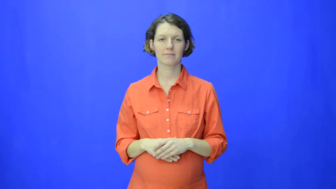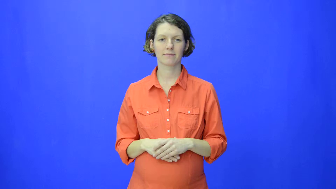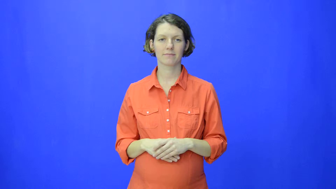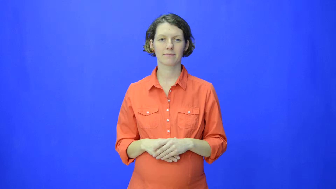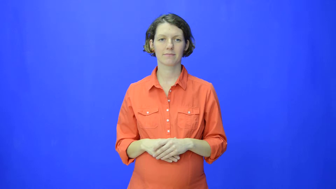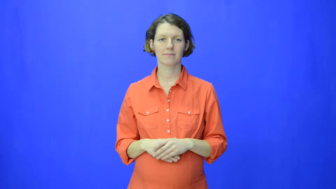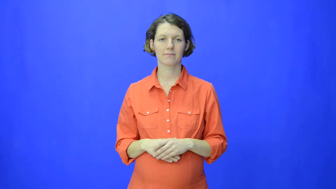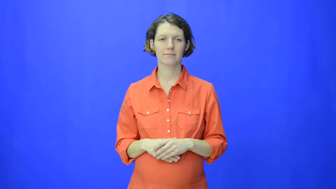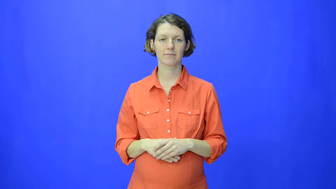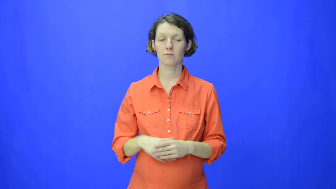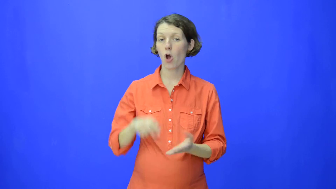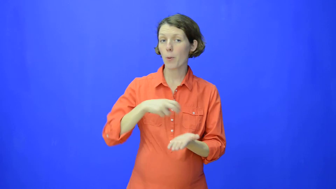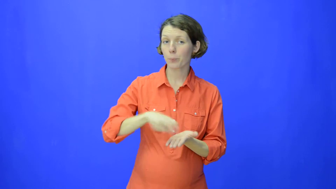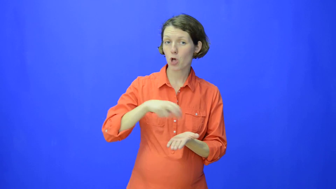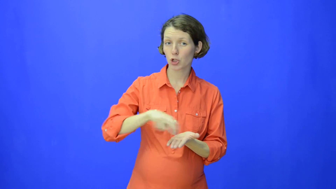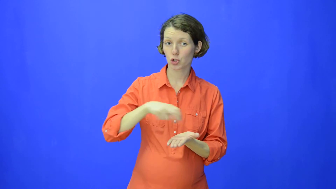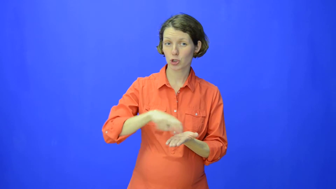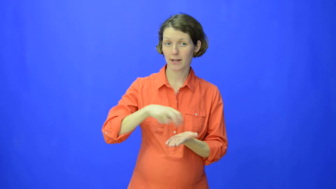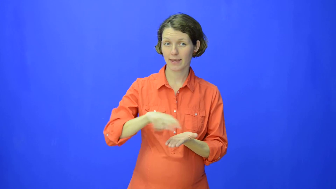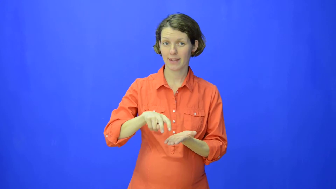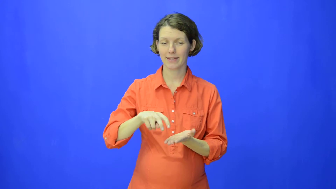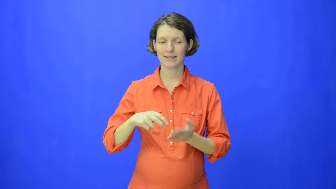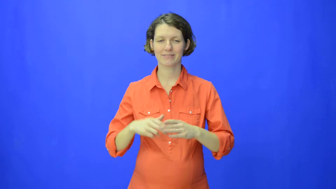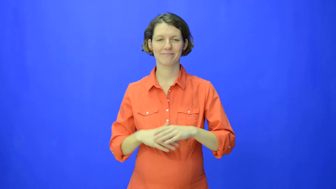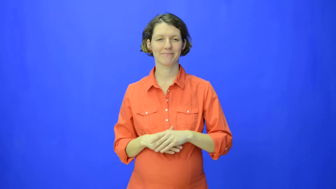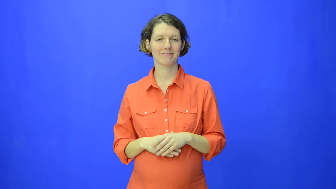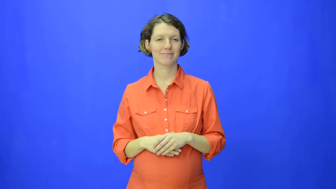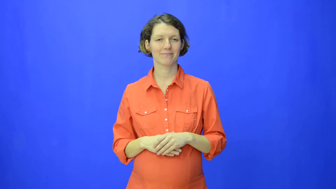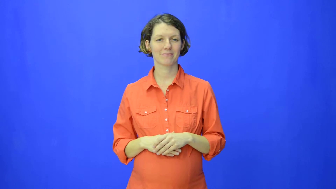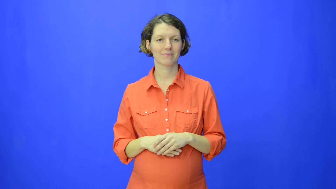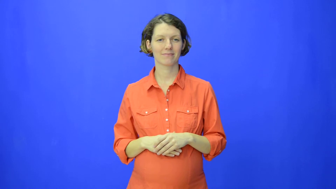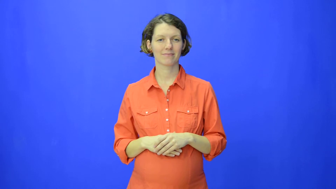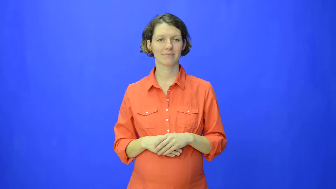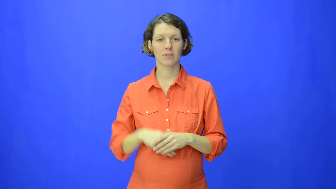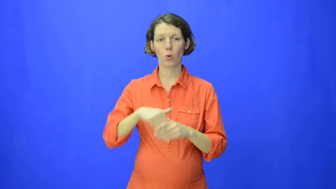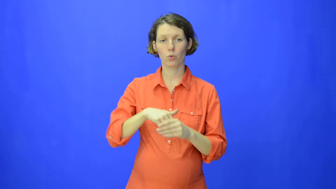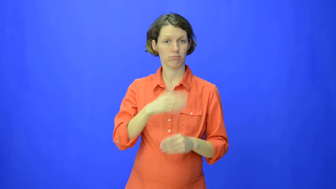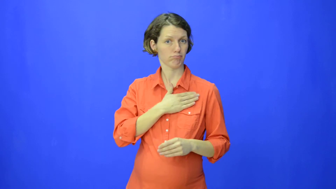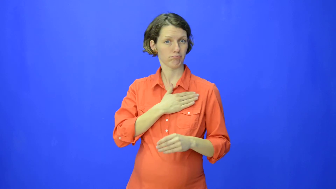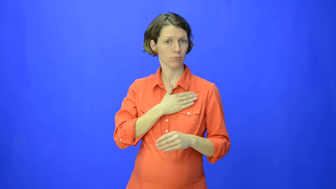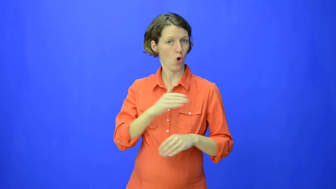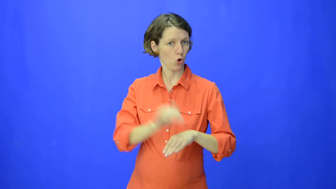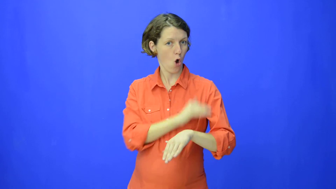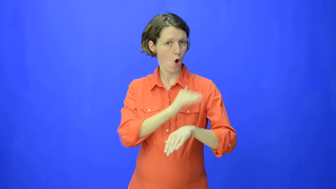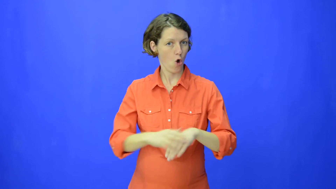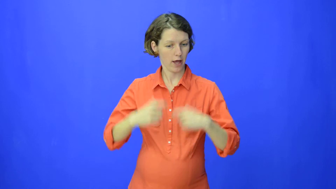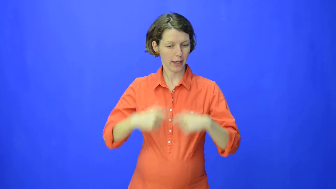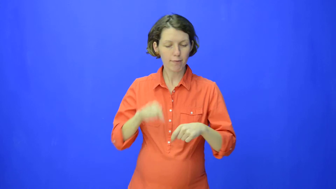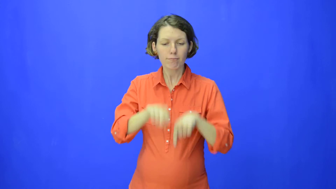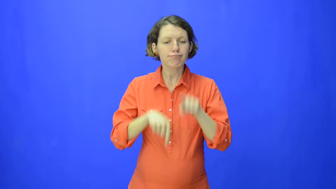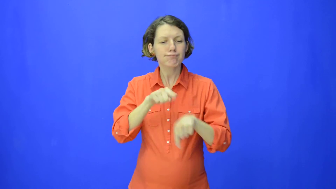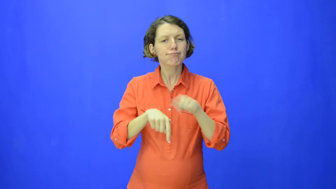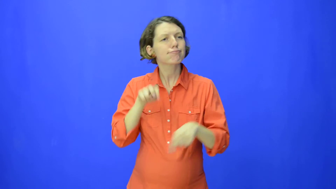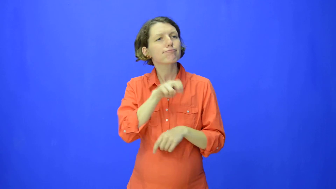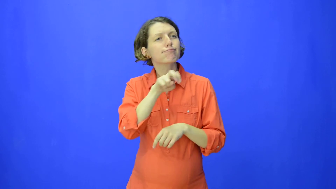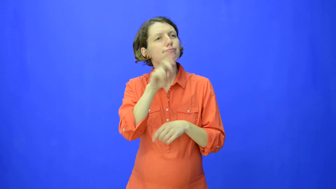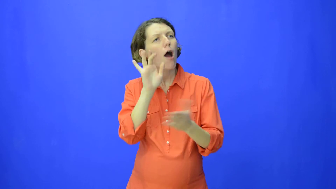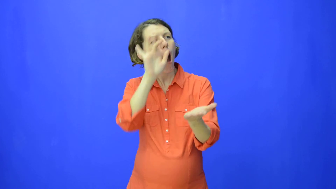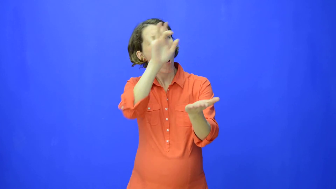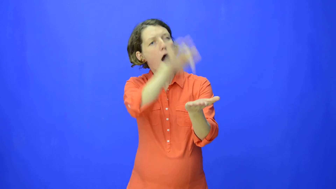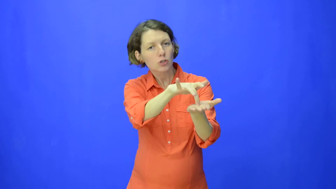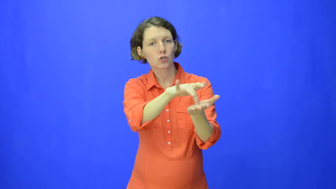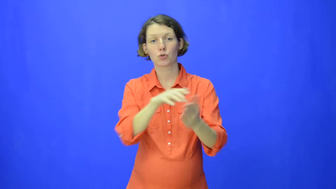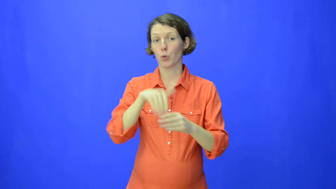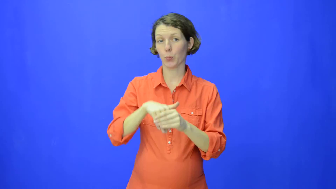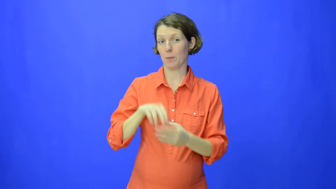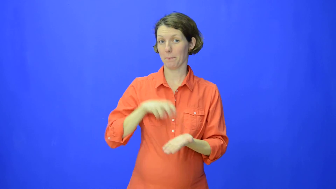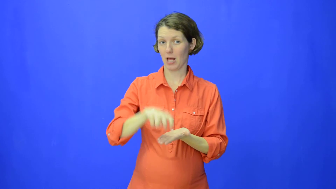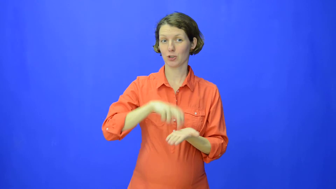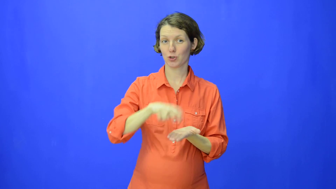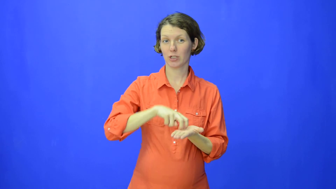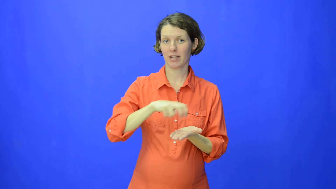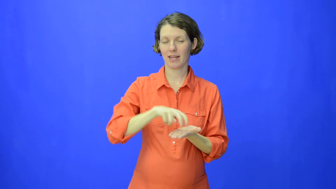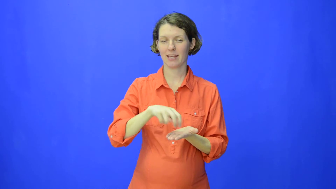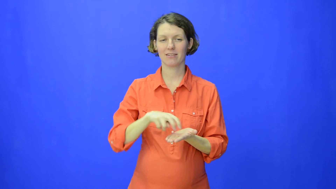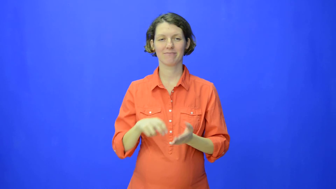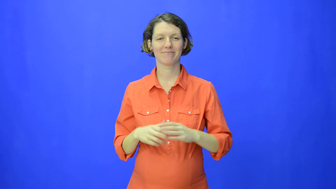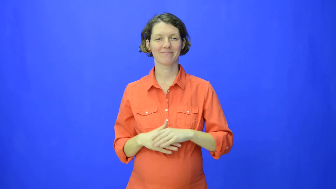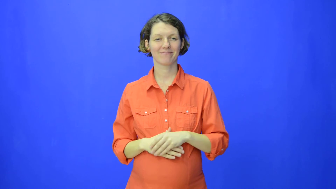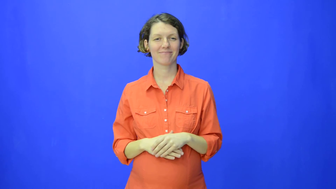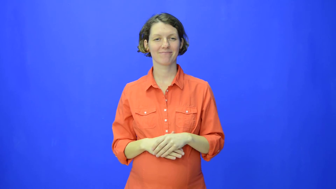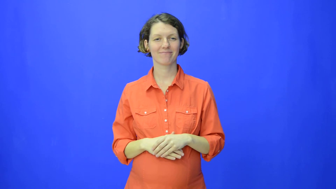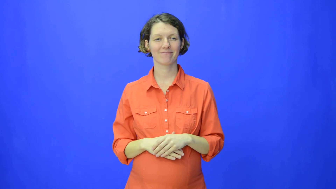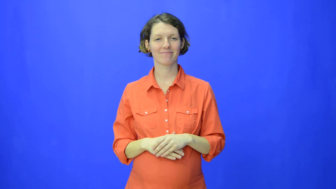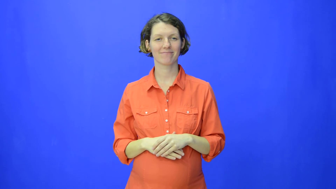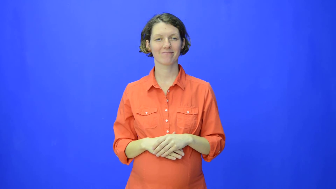pěšky